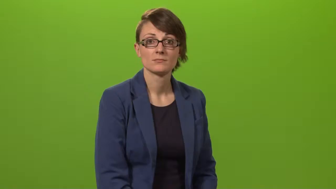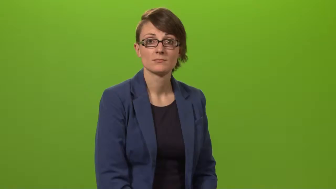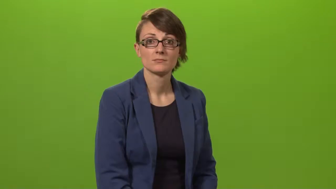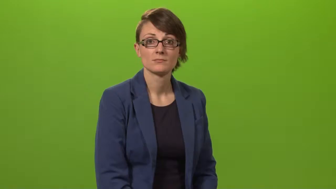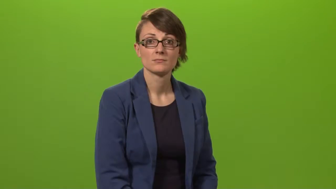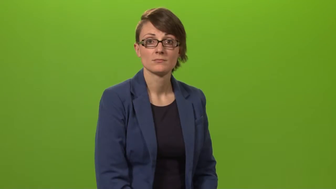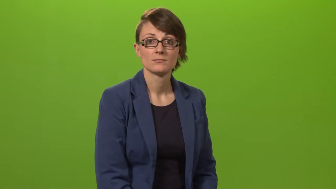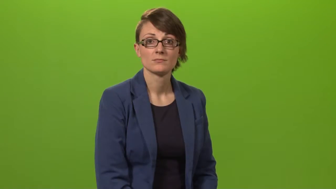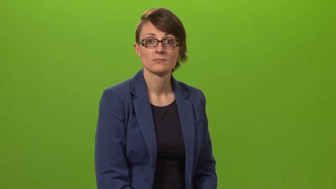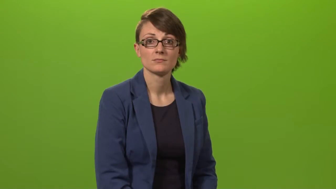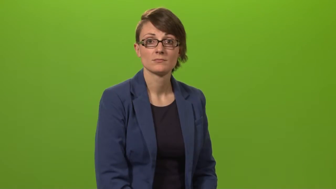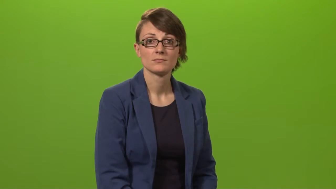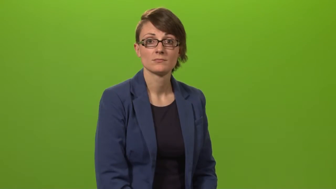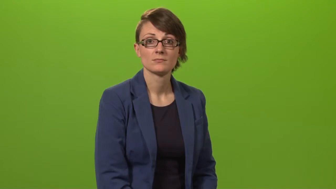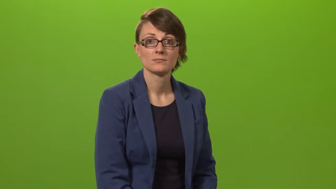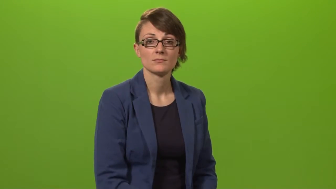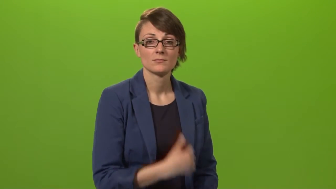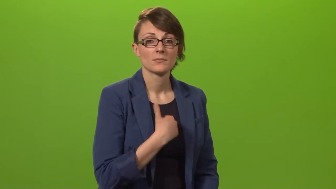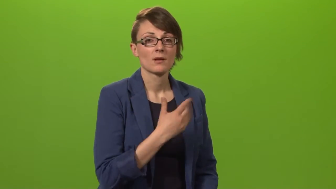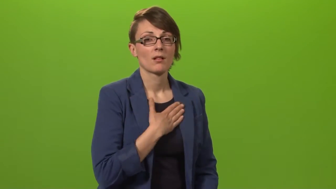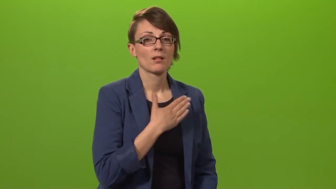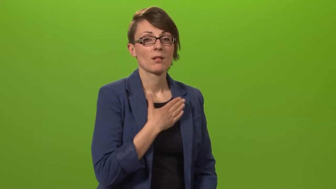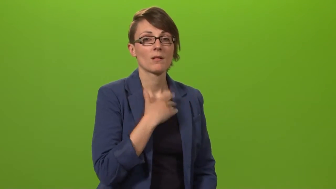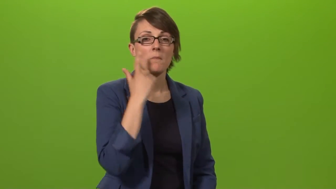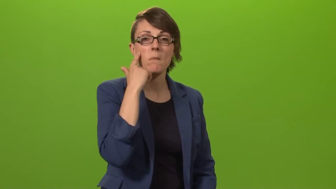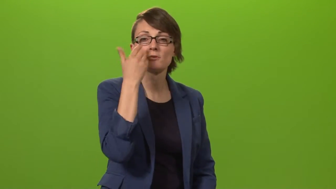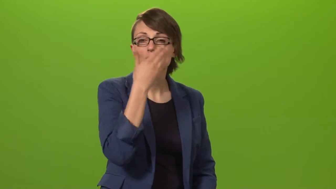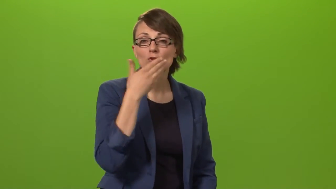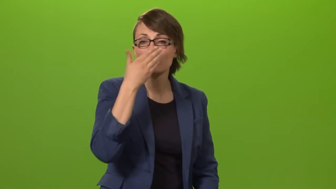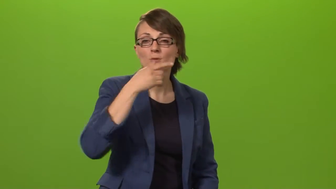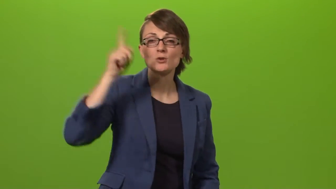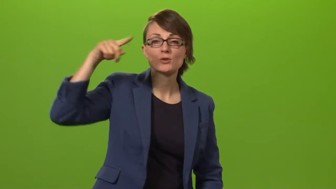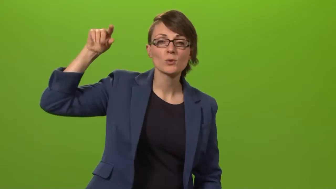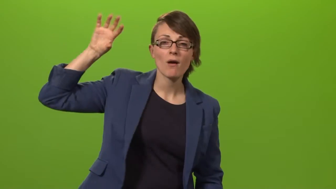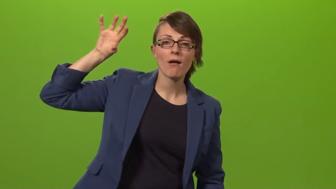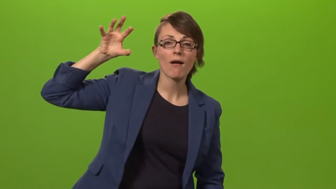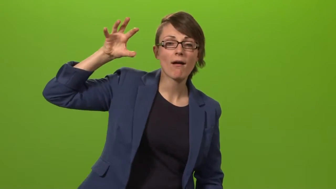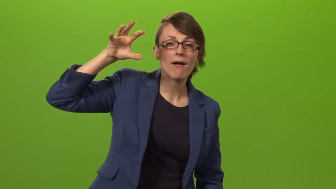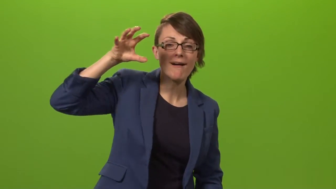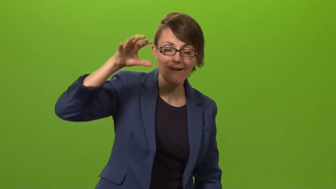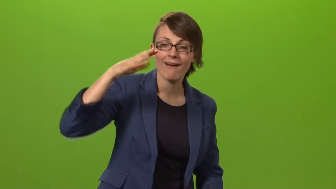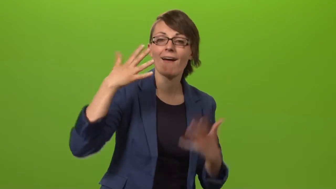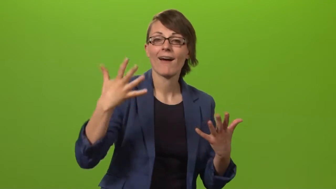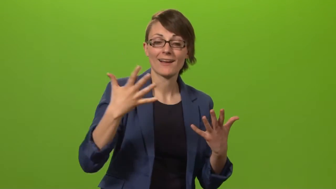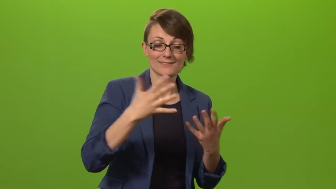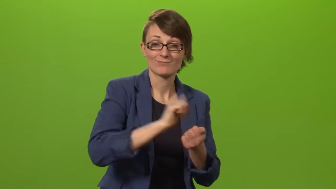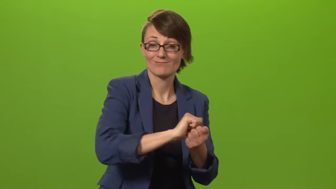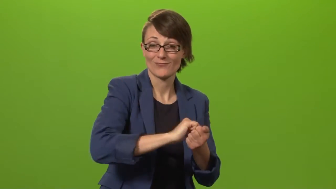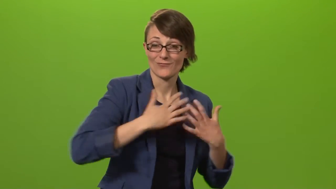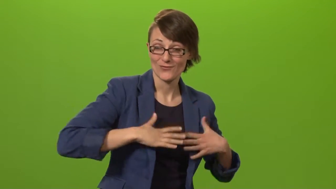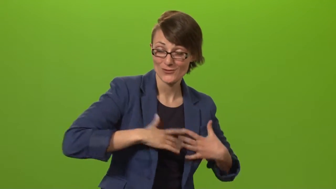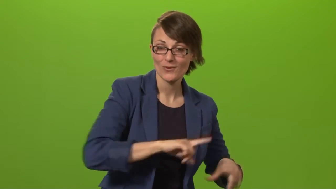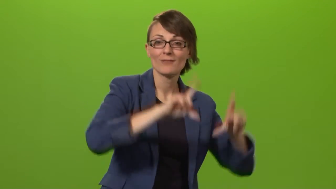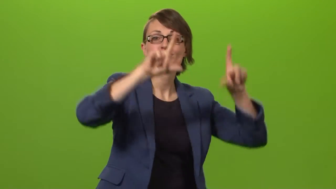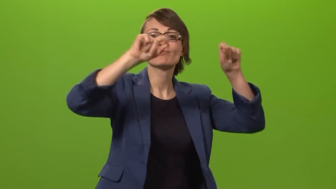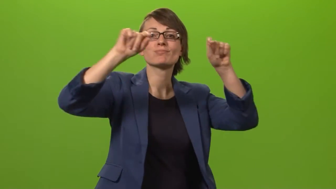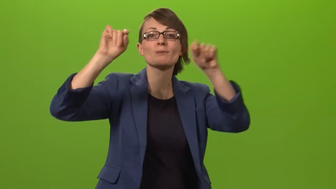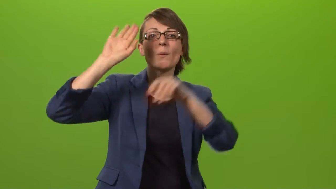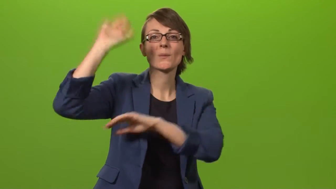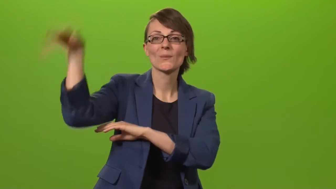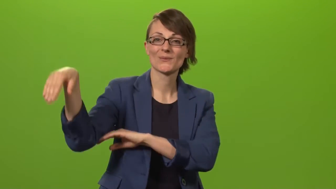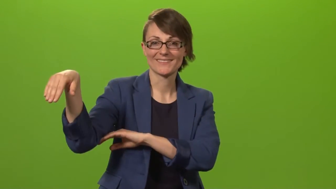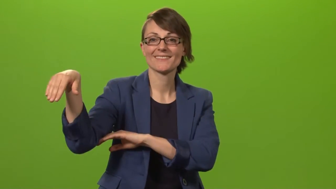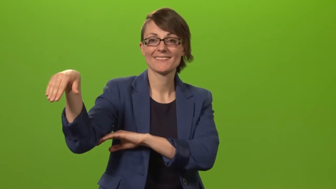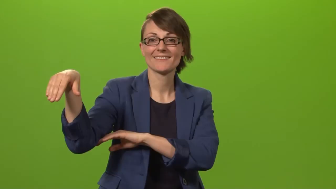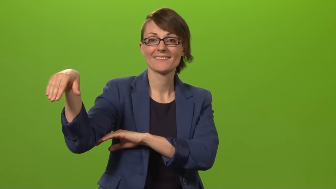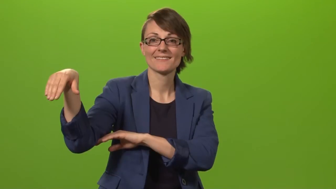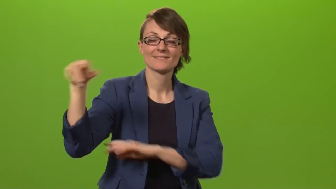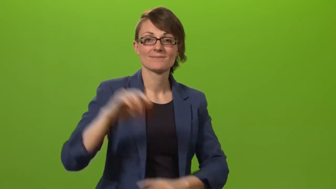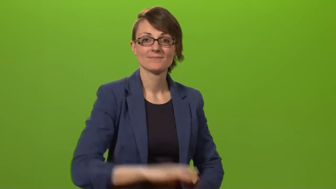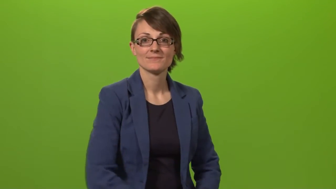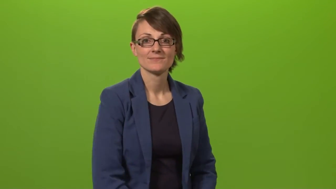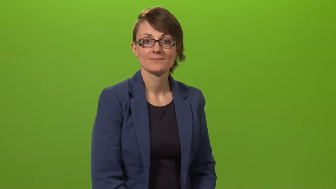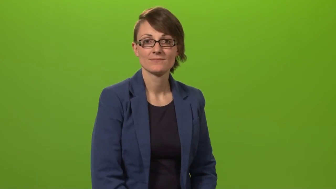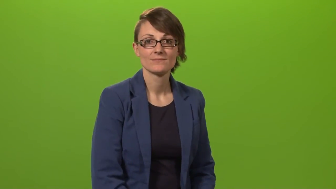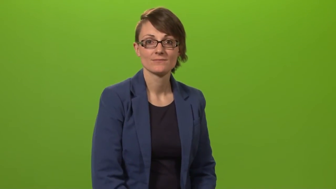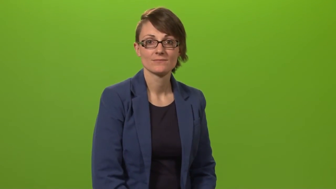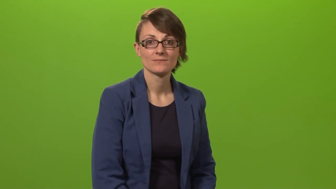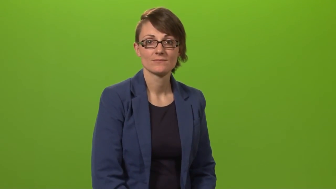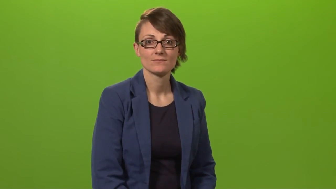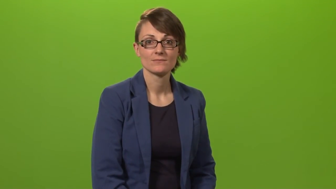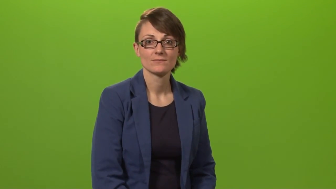Hengja upp